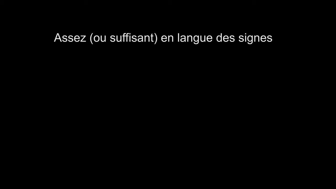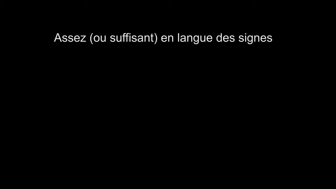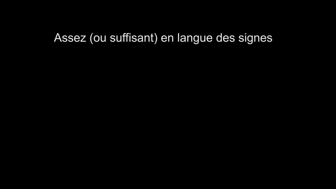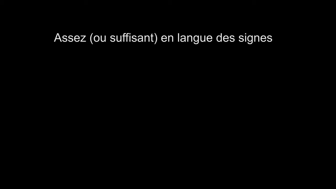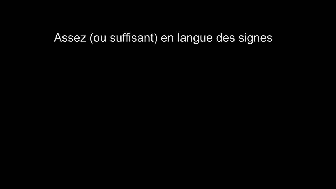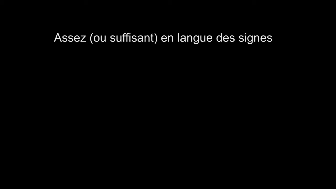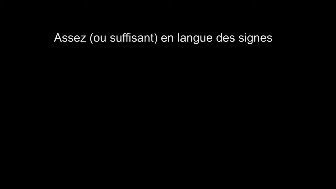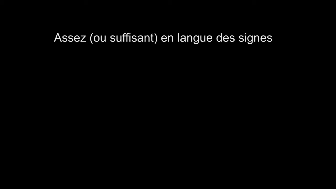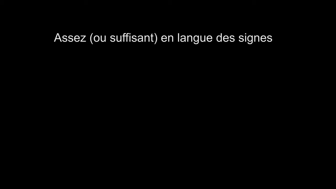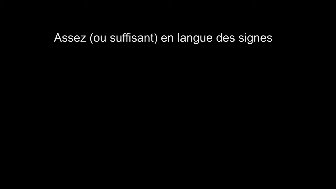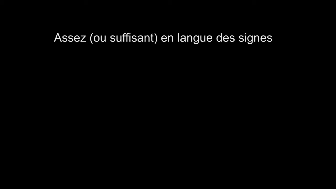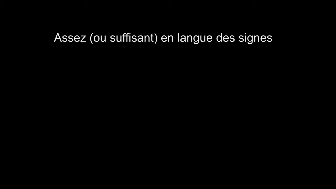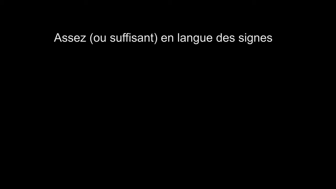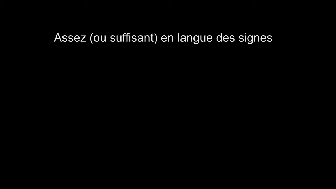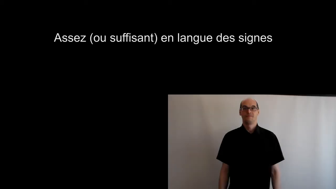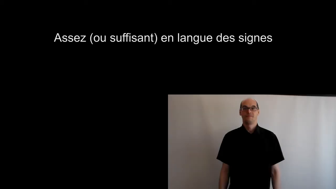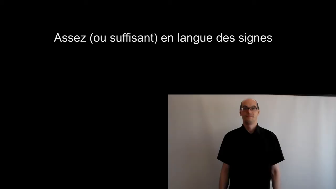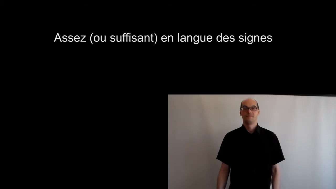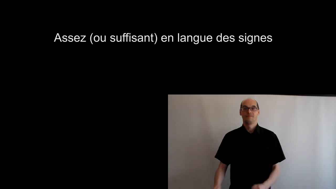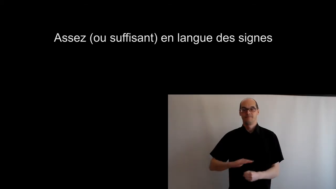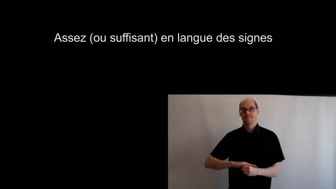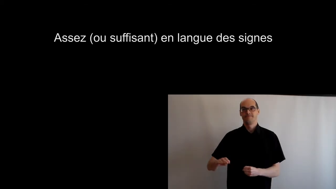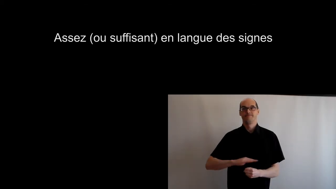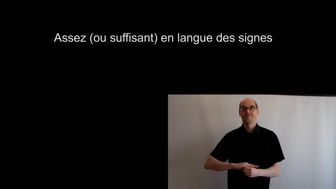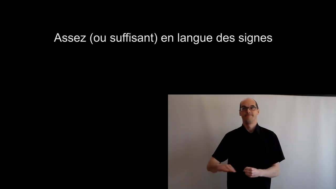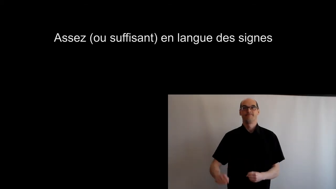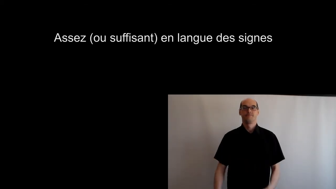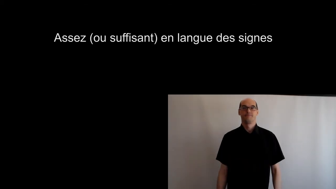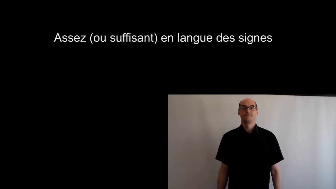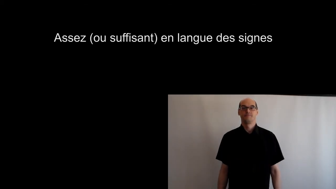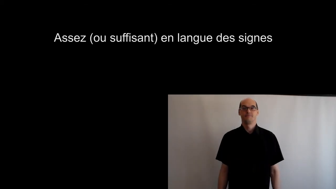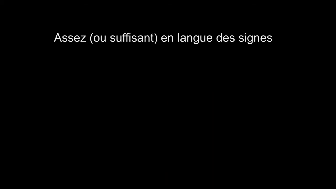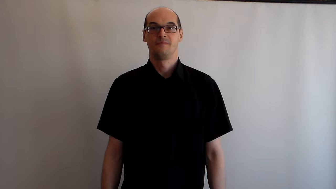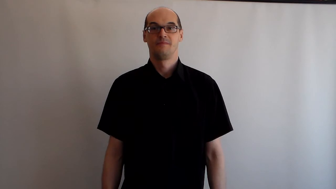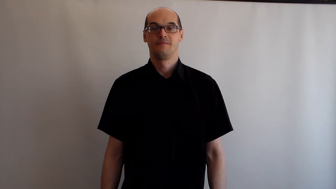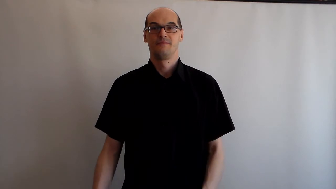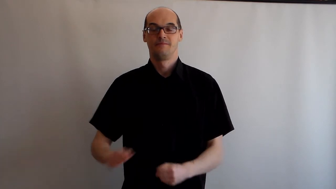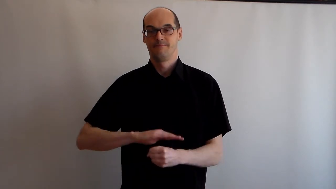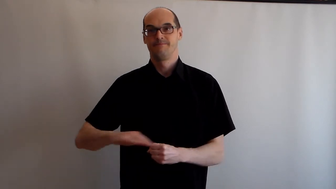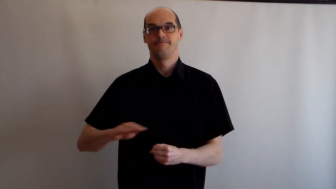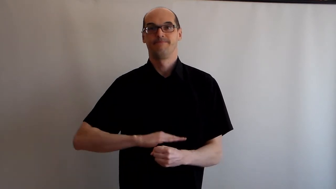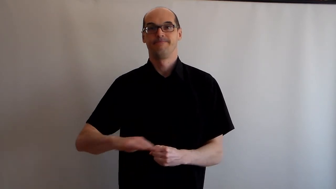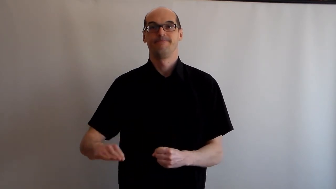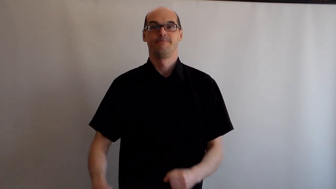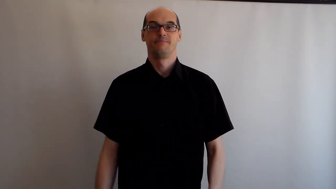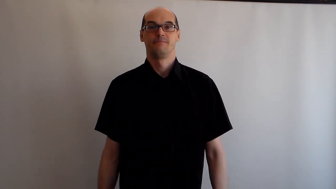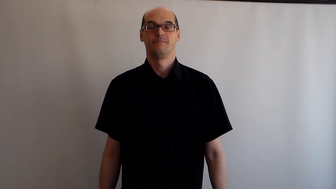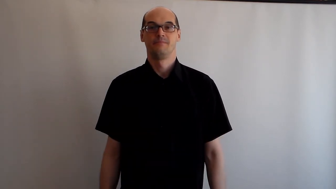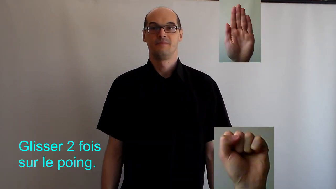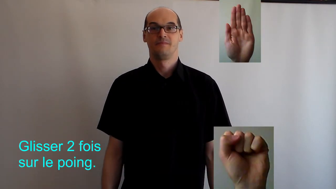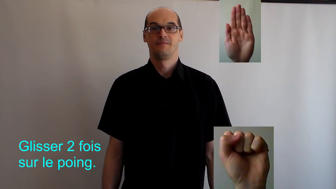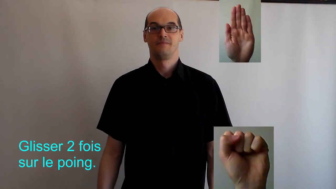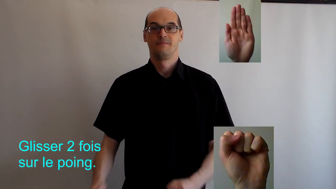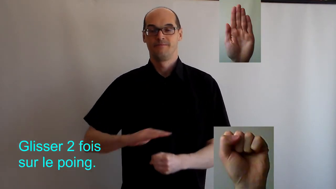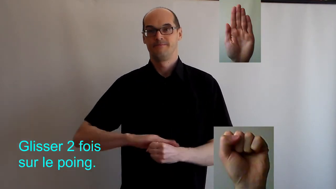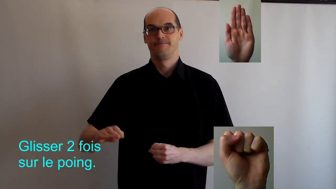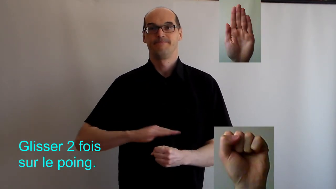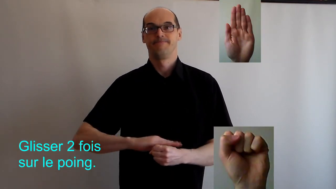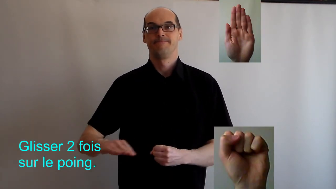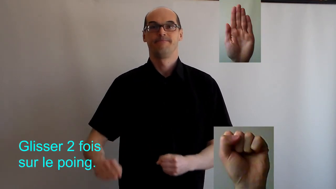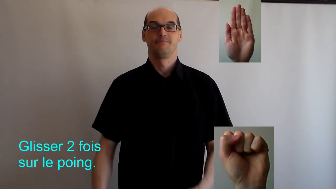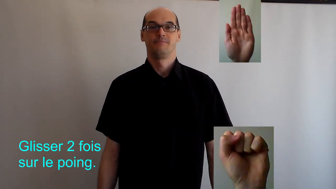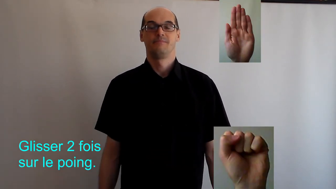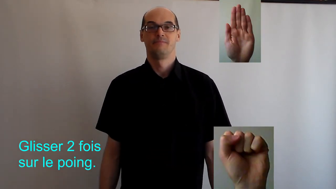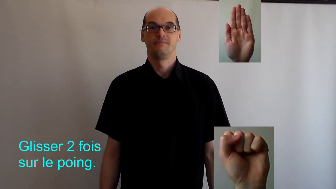Assez